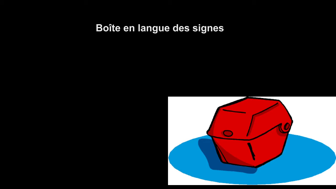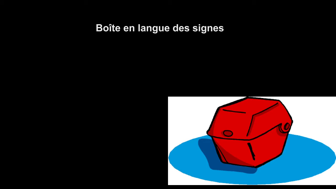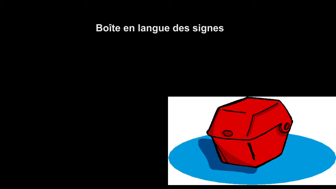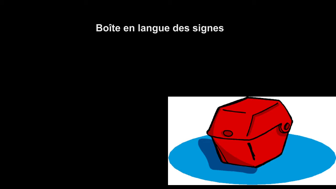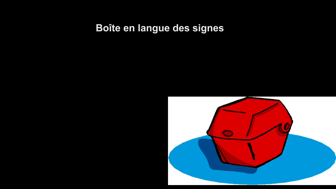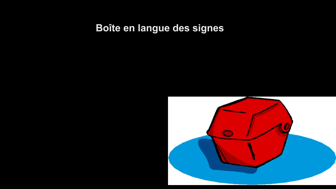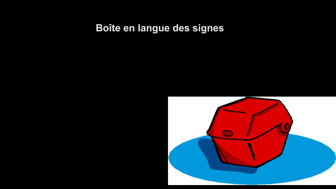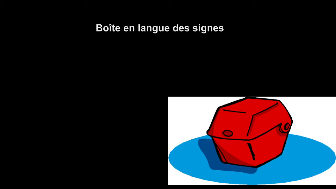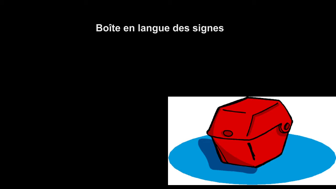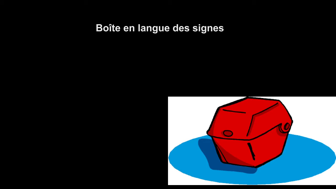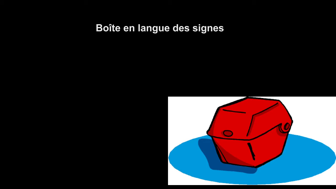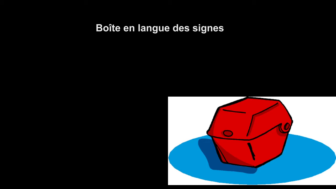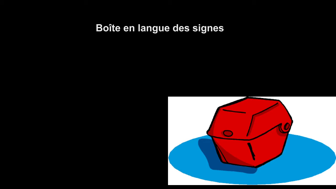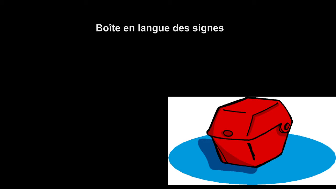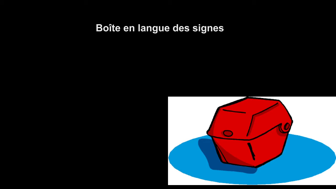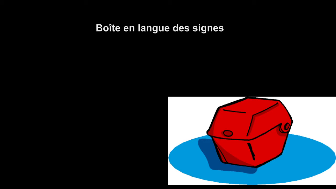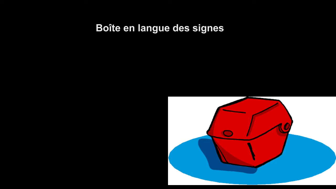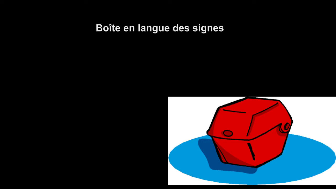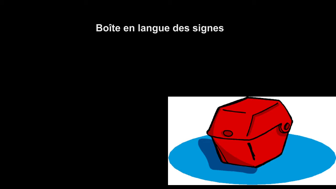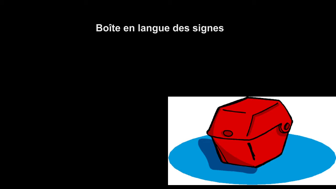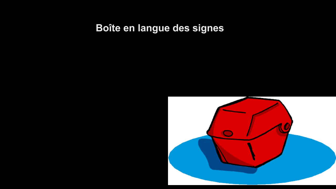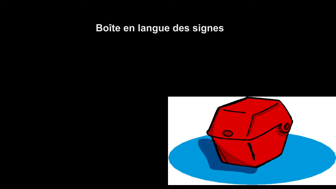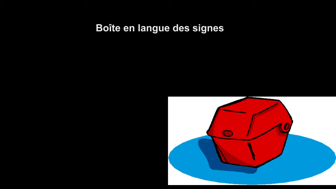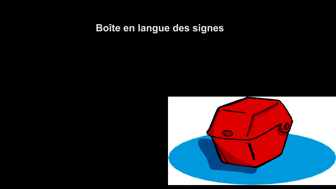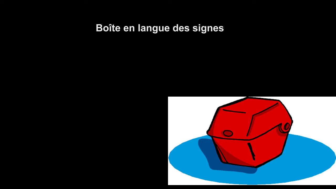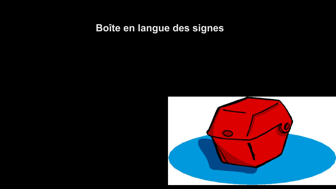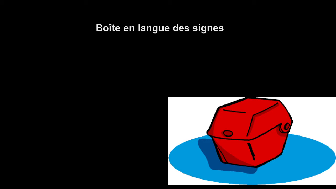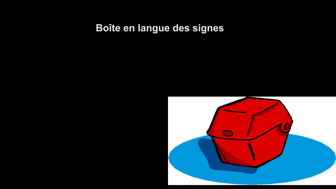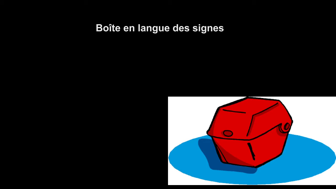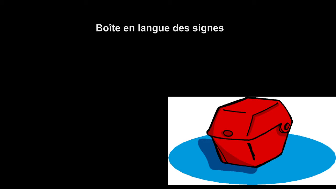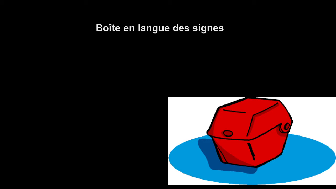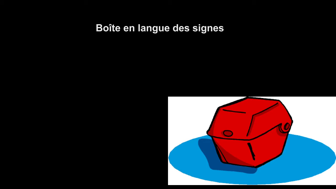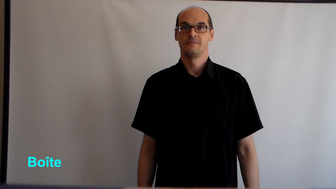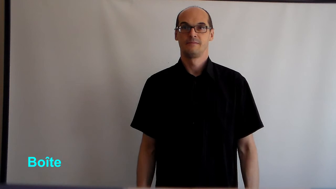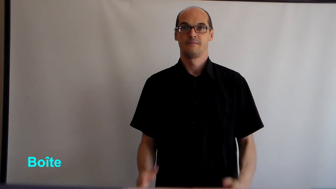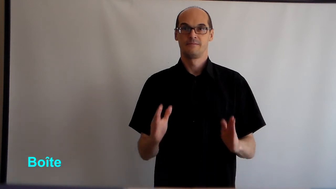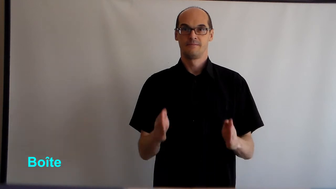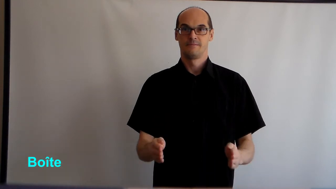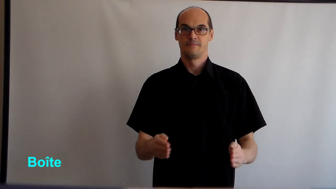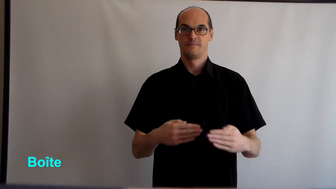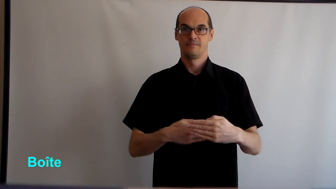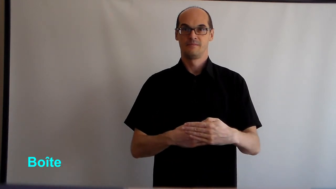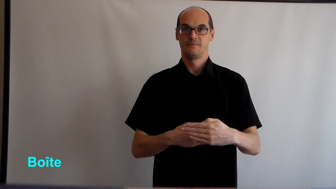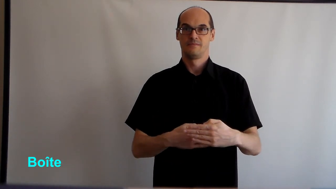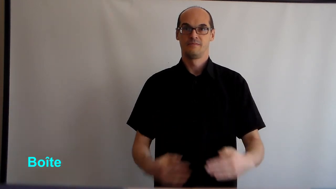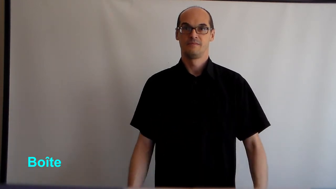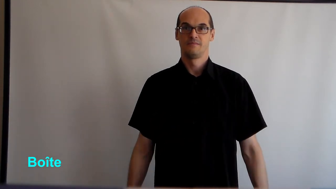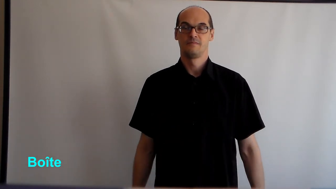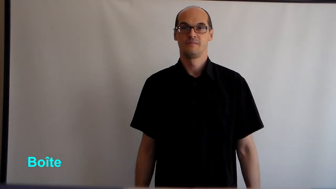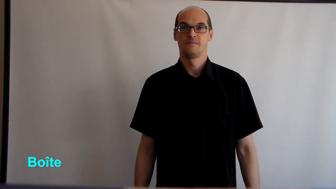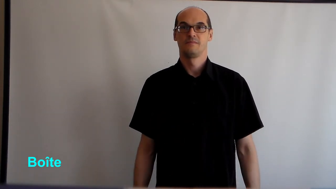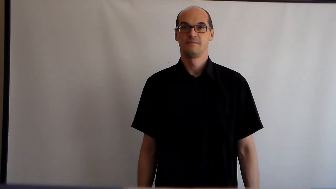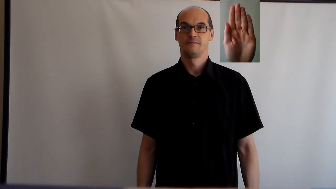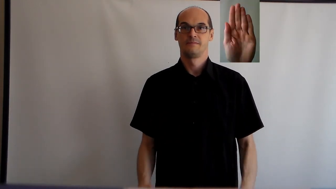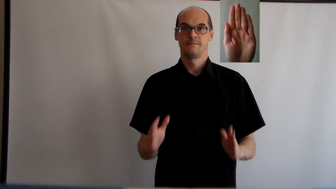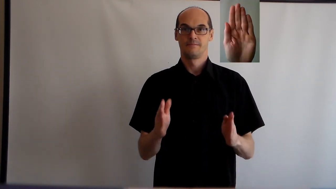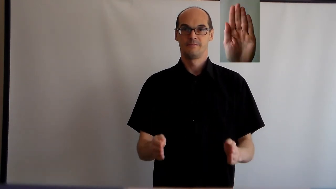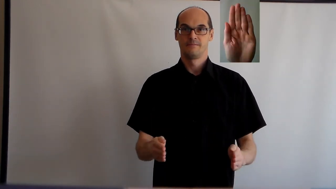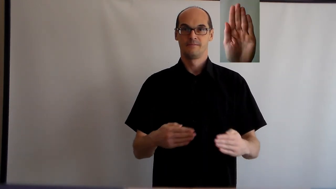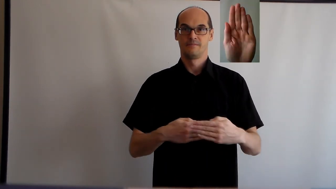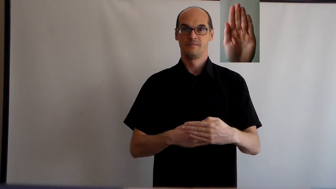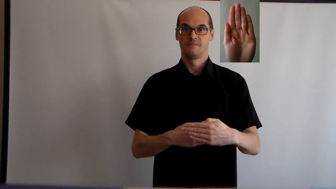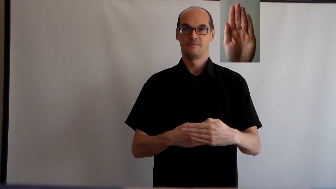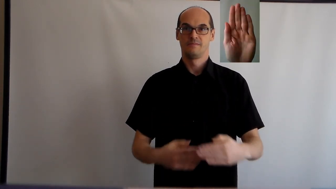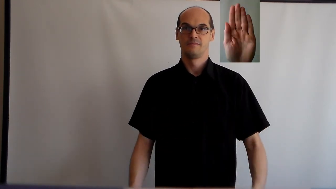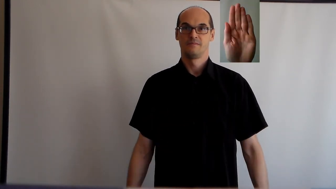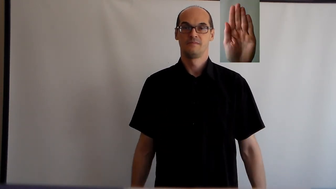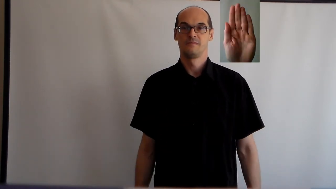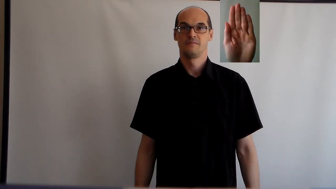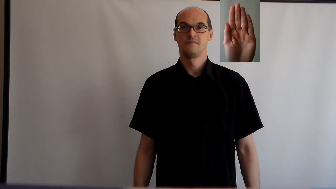Boîte